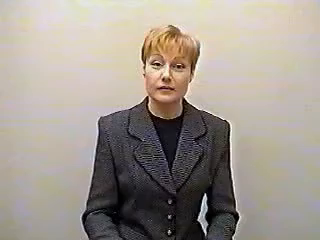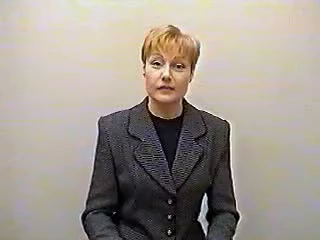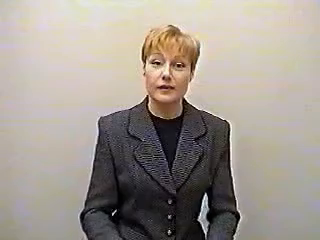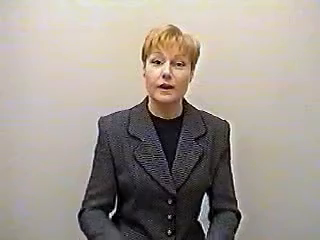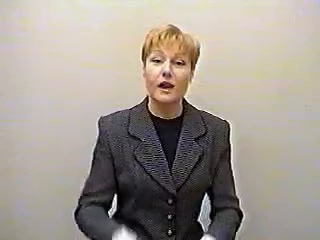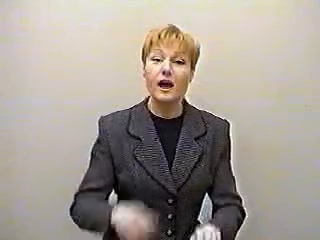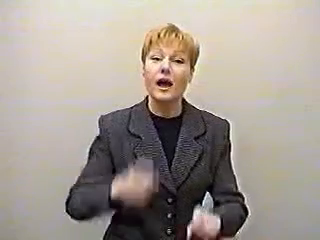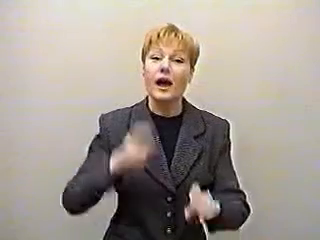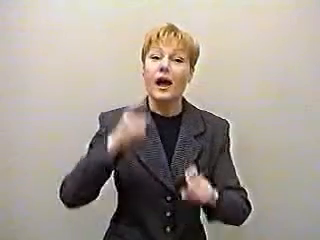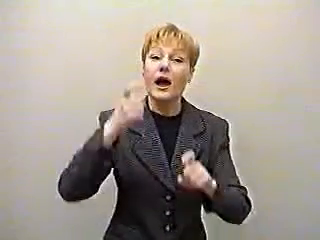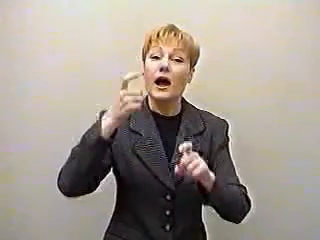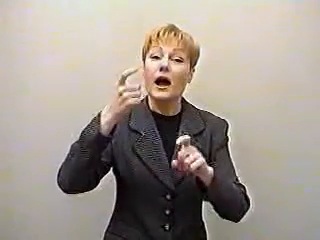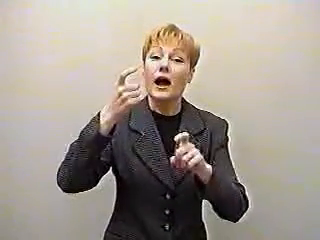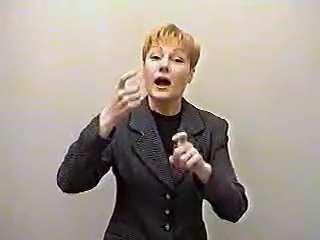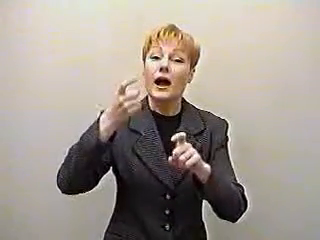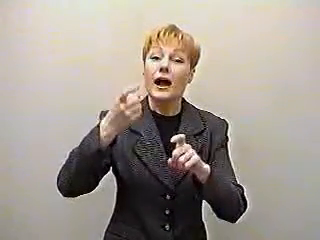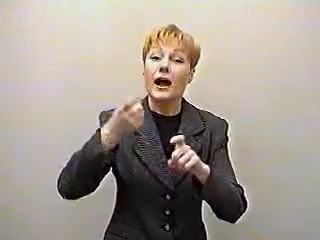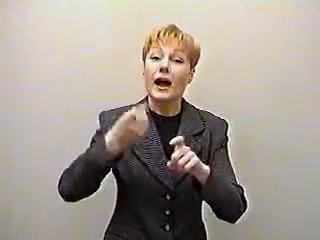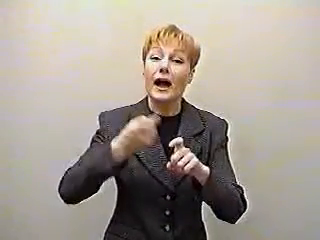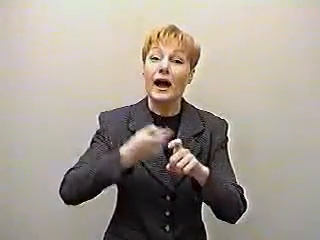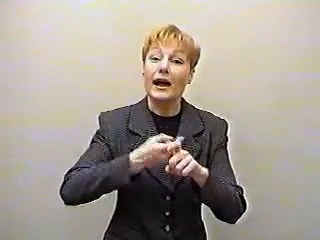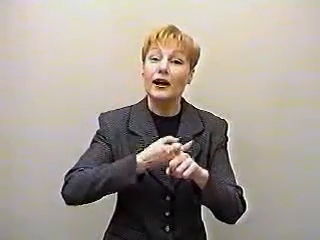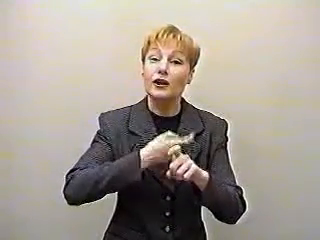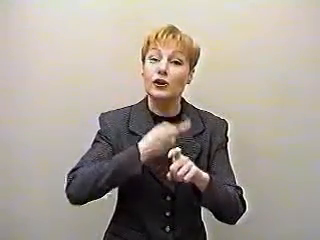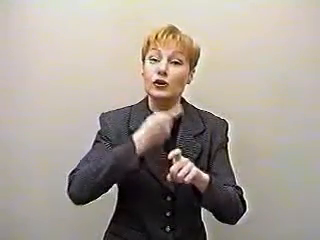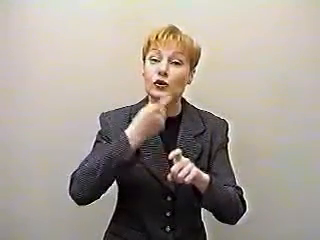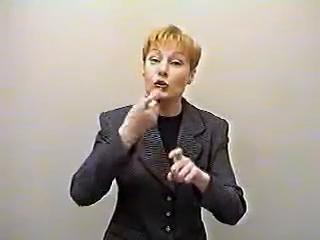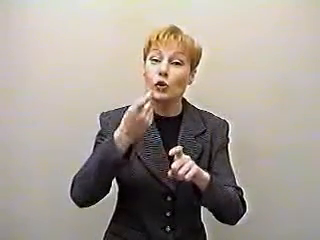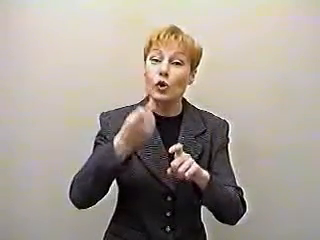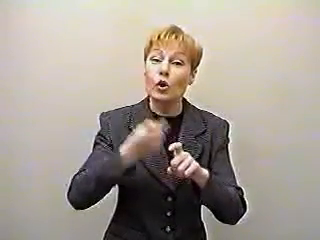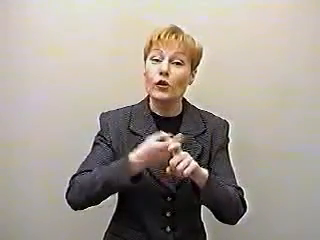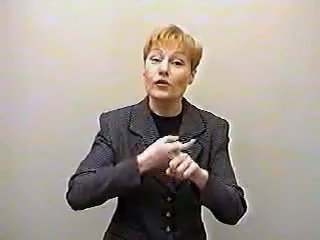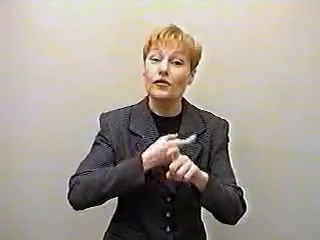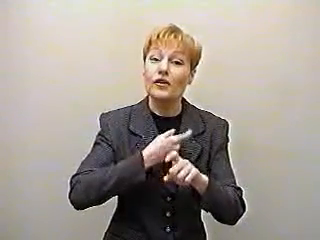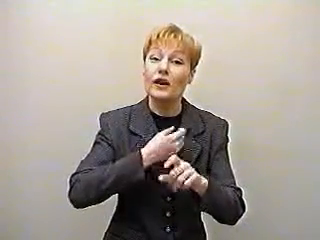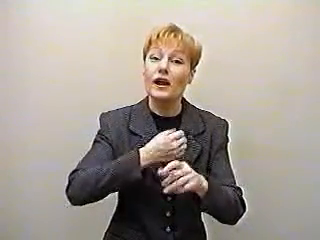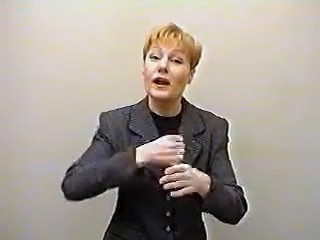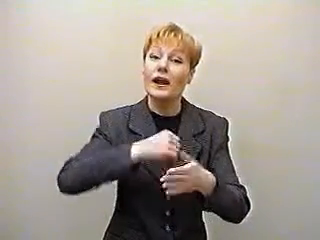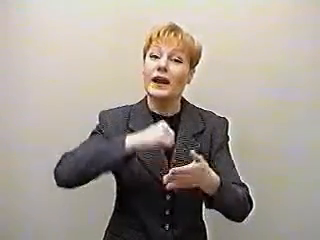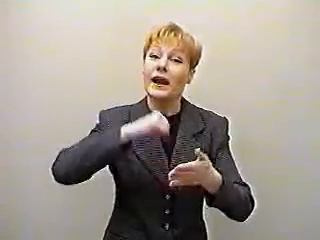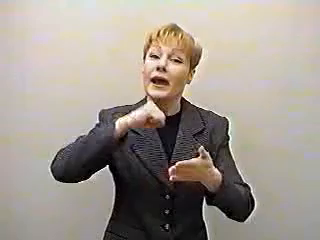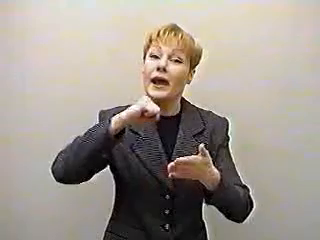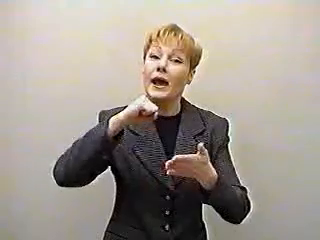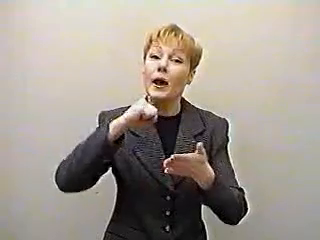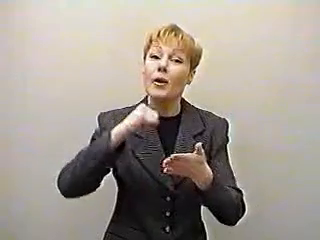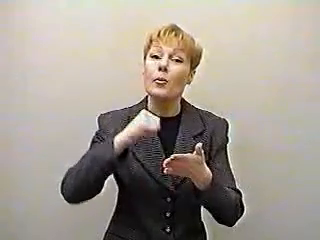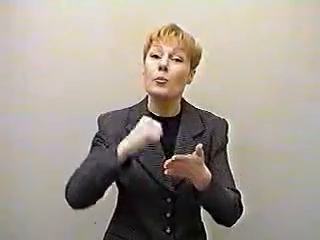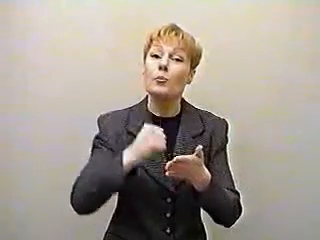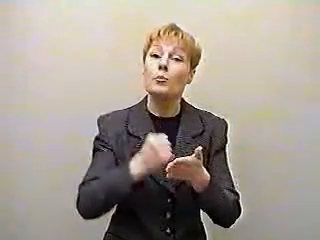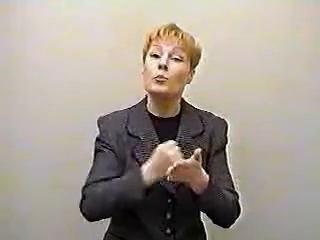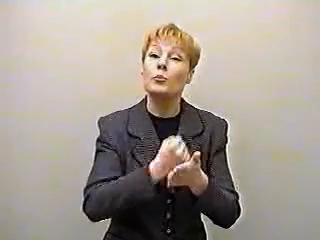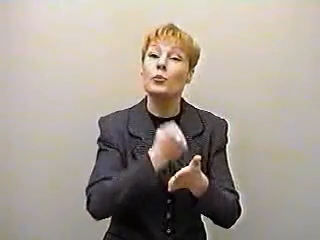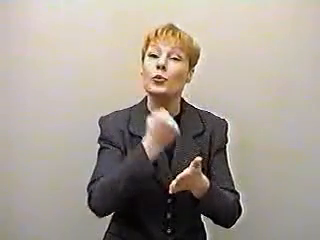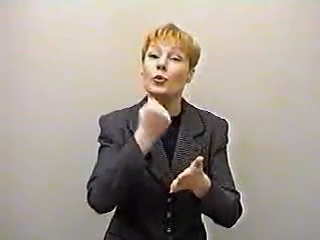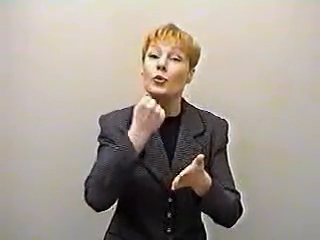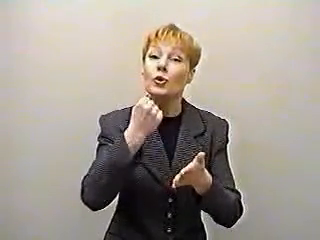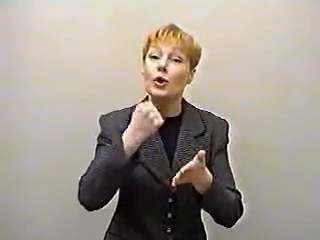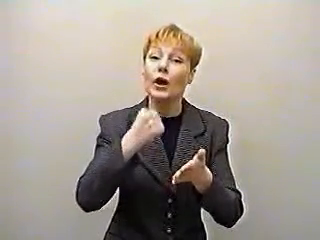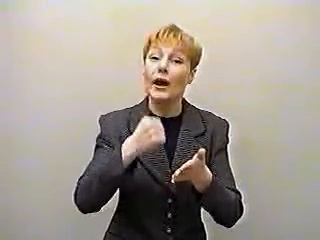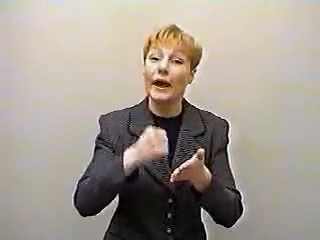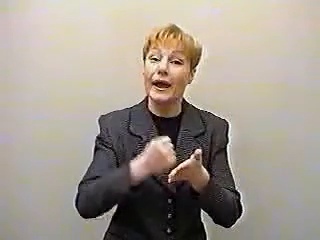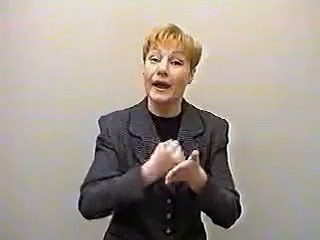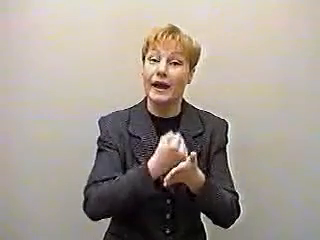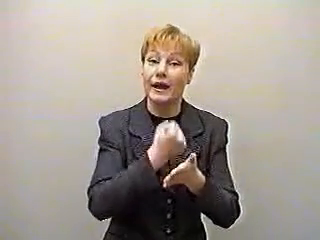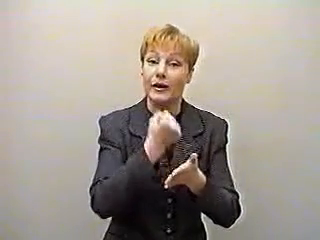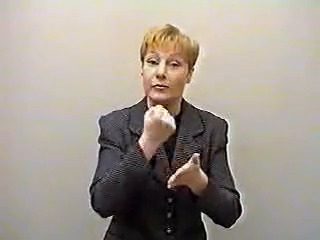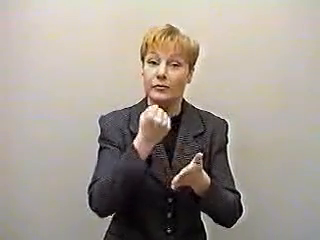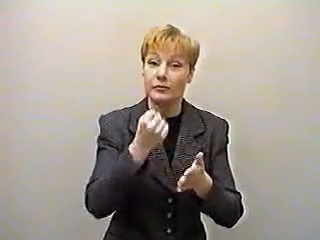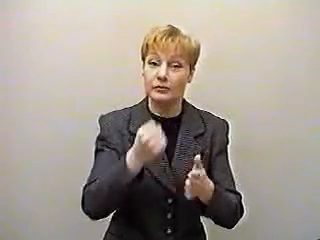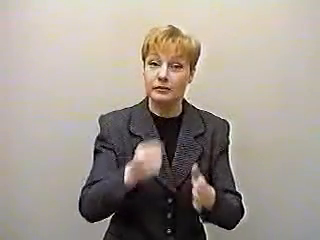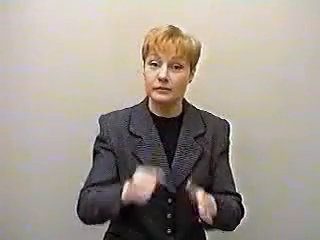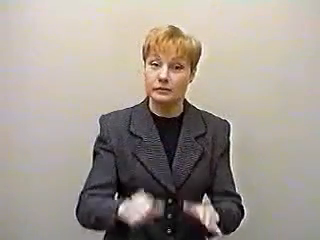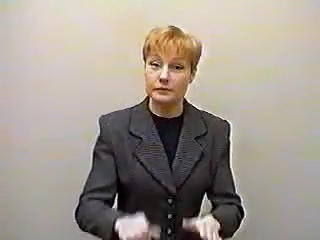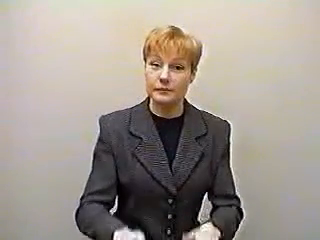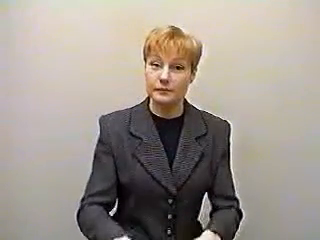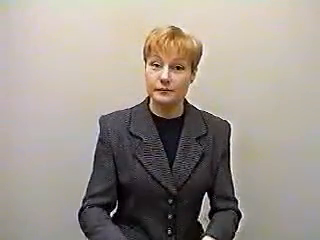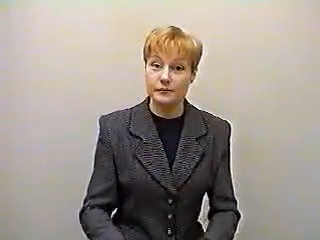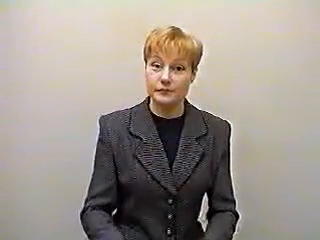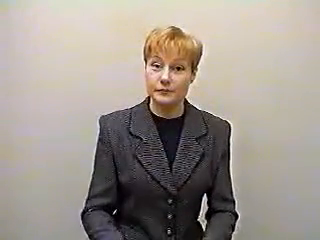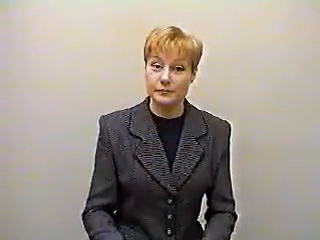картофельное пюре